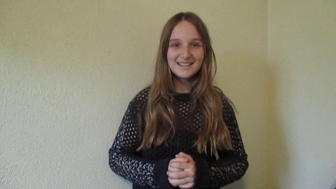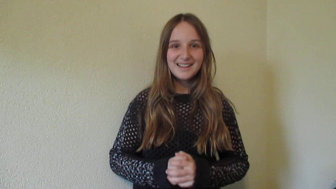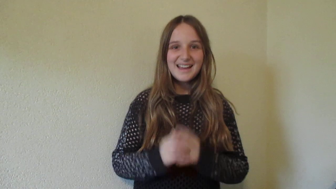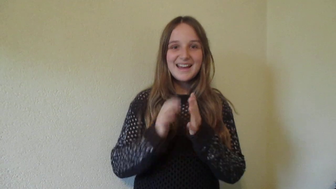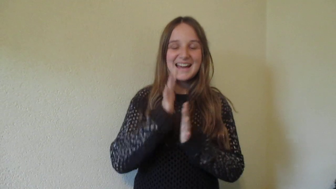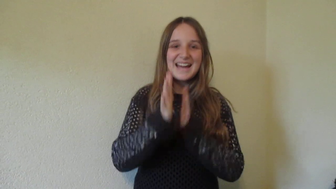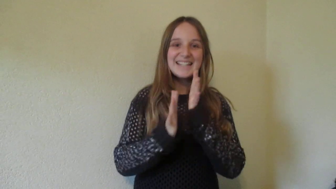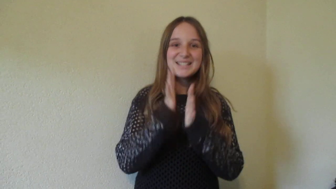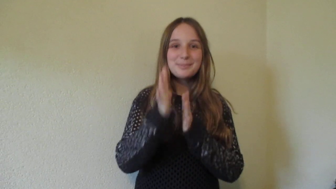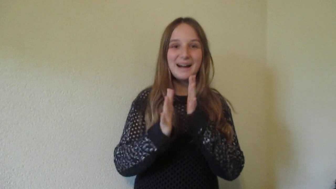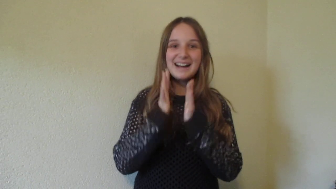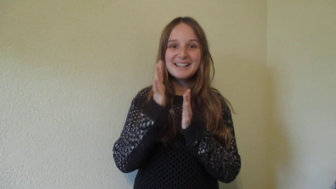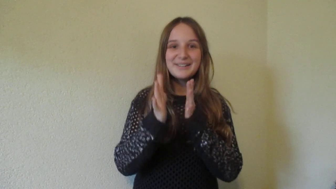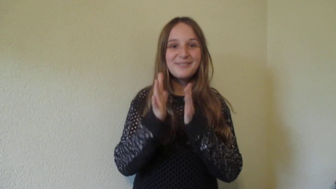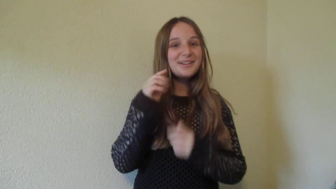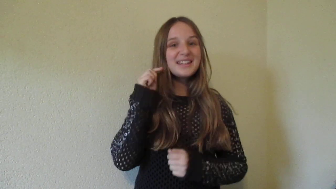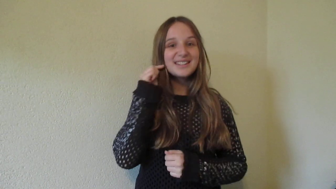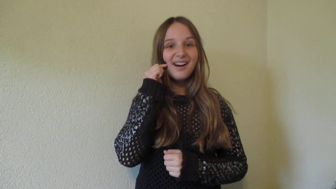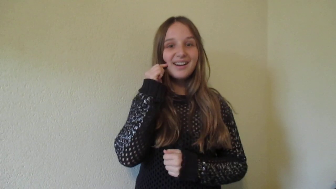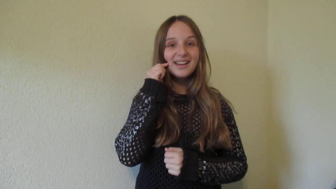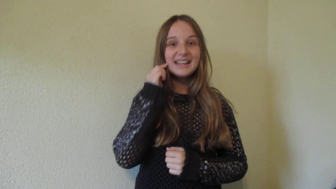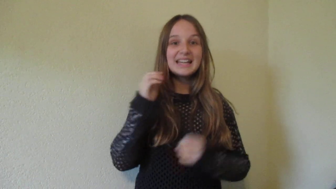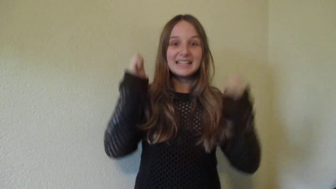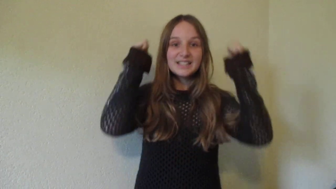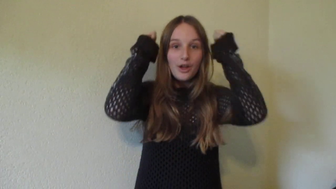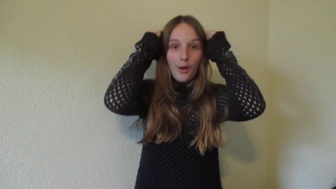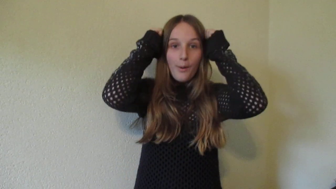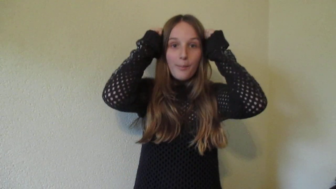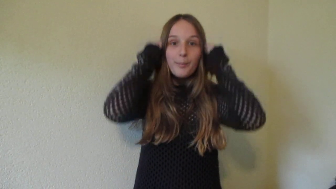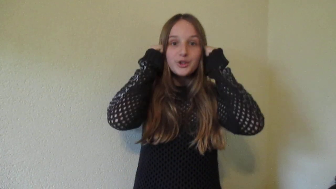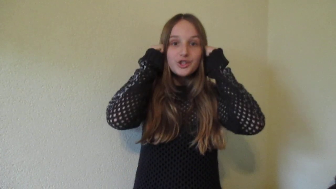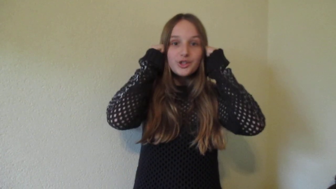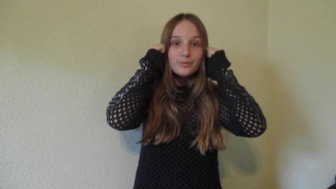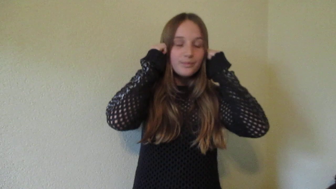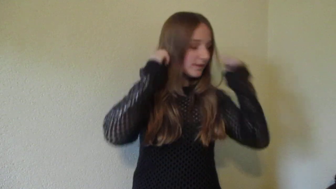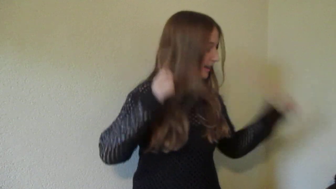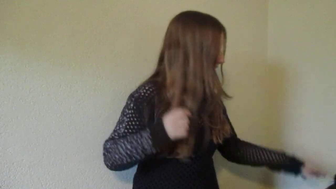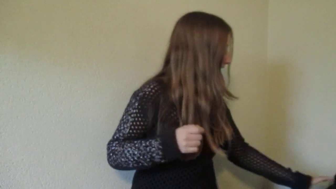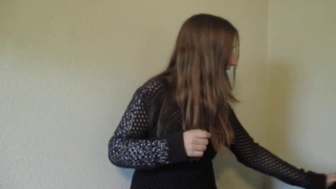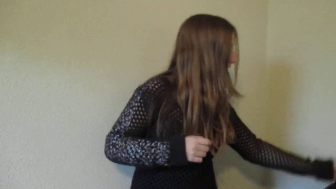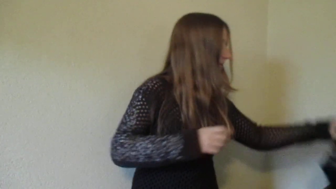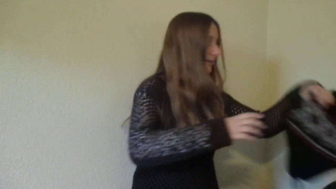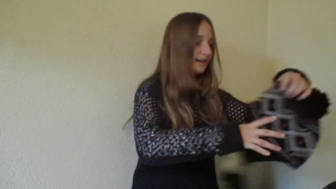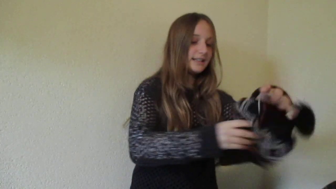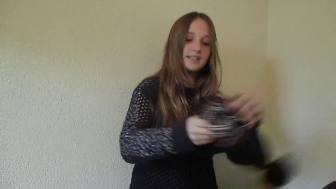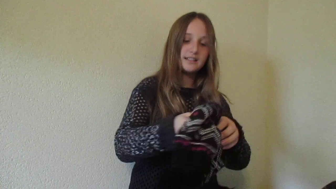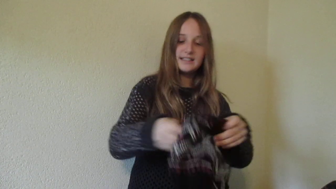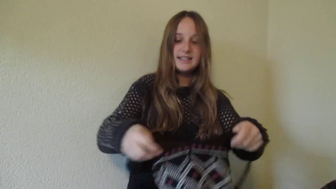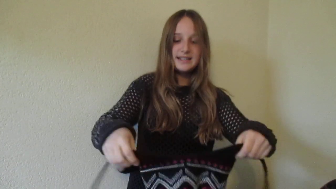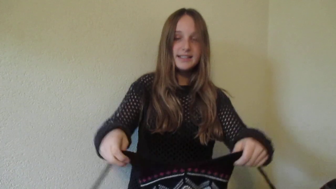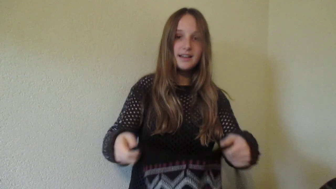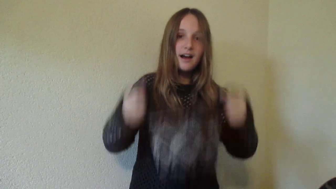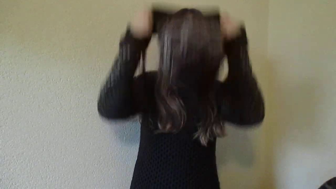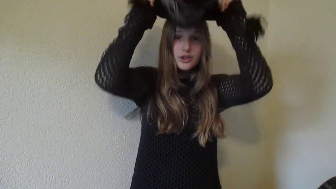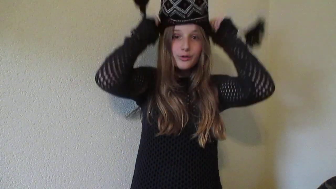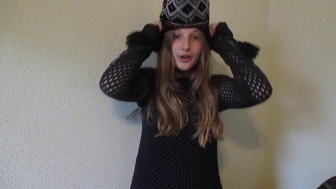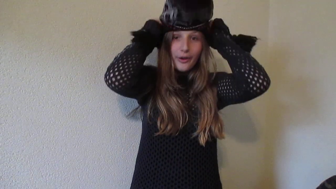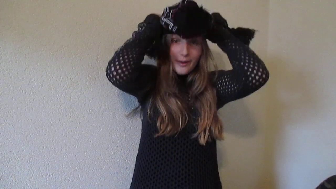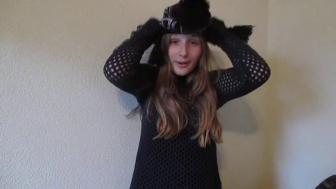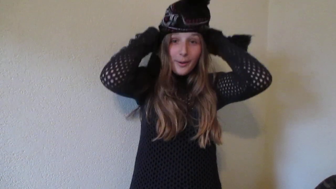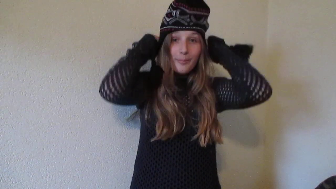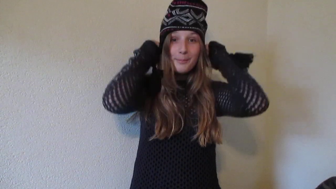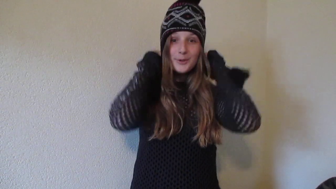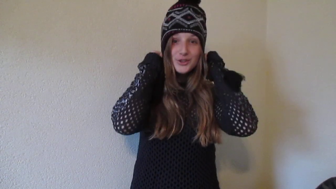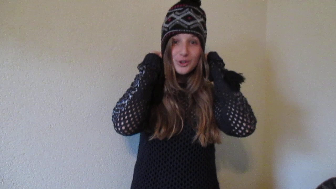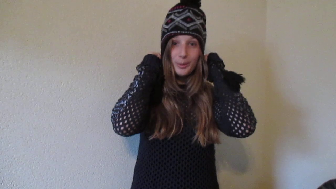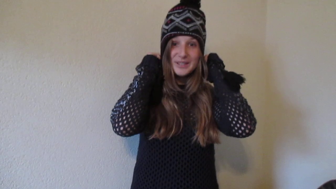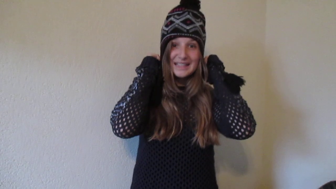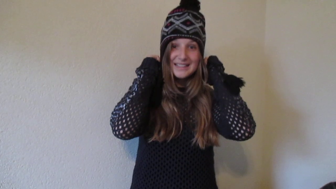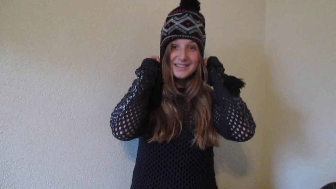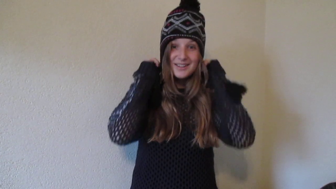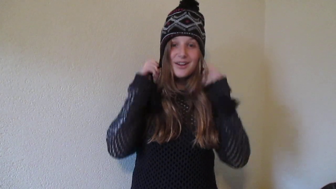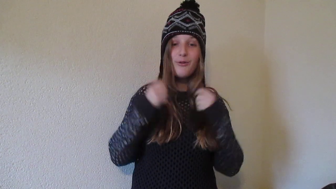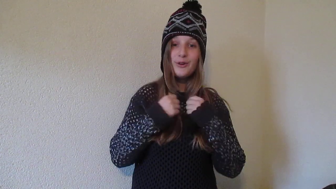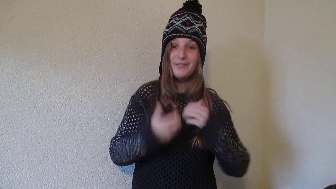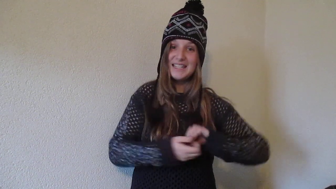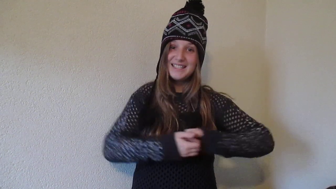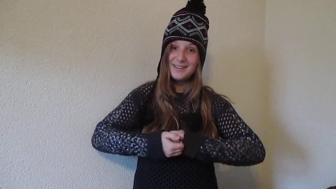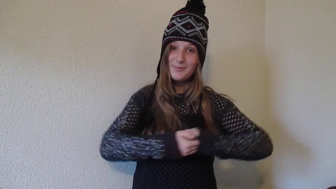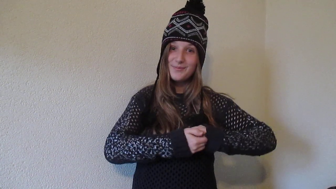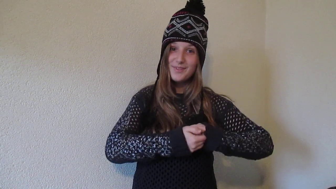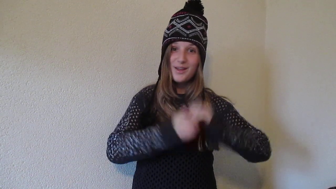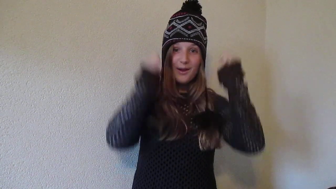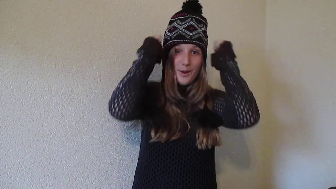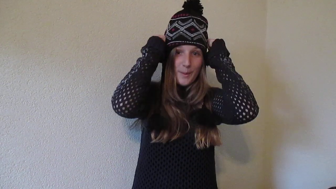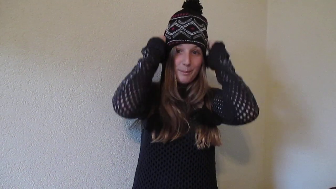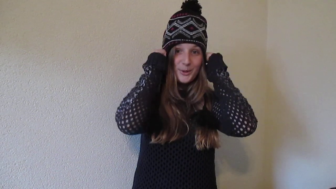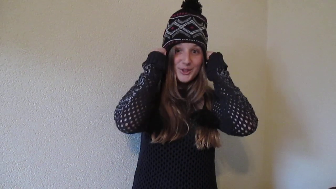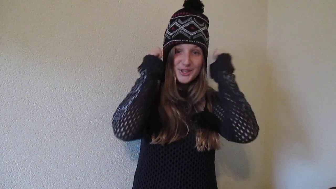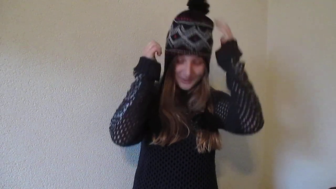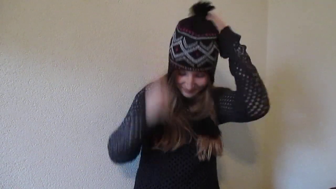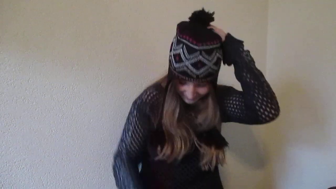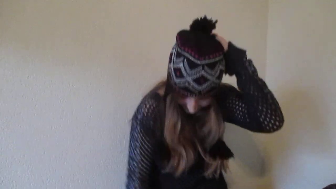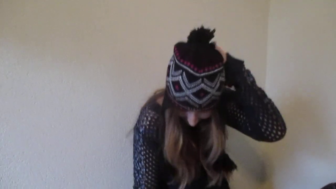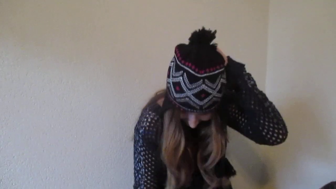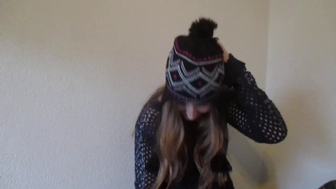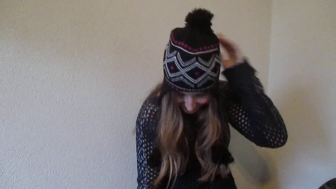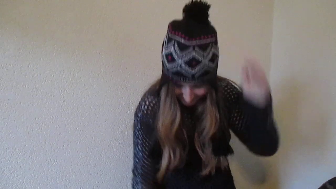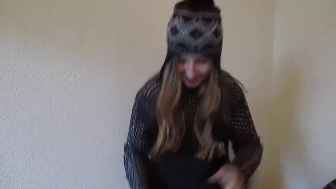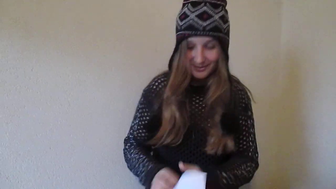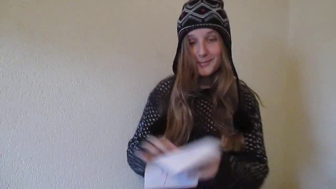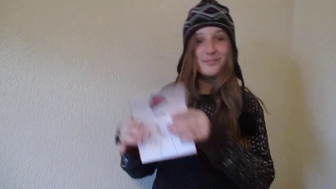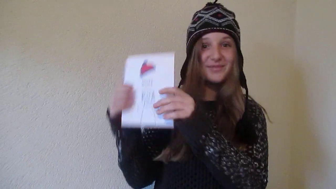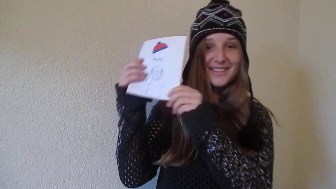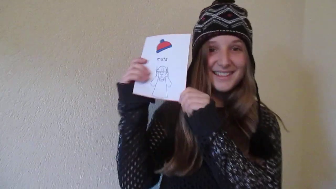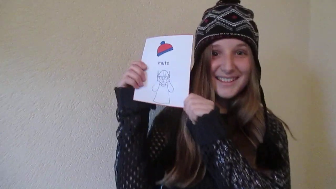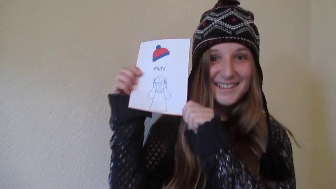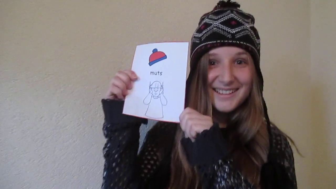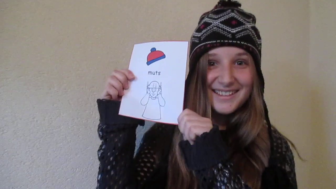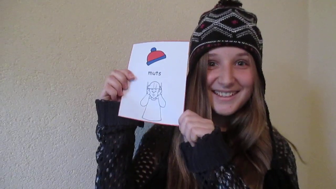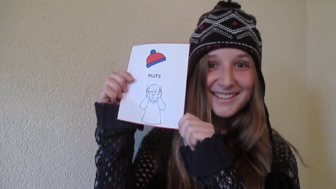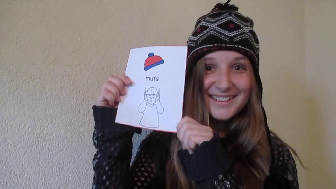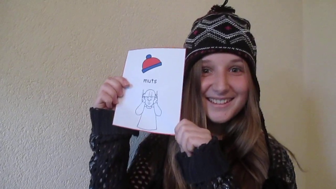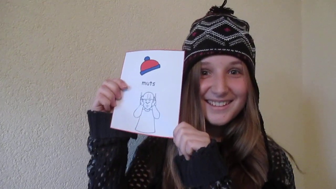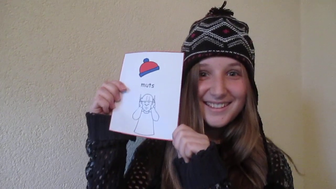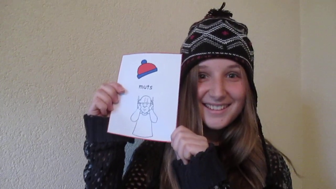muts